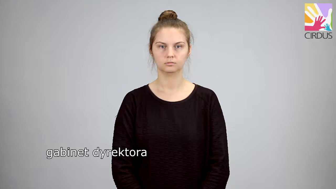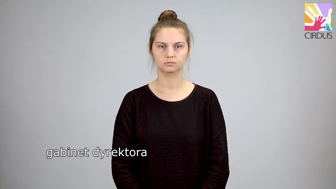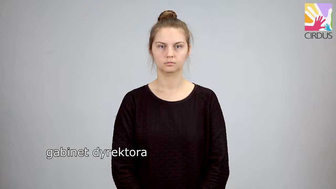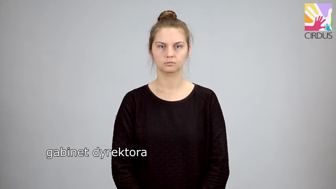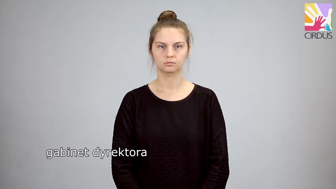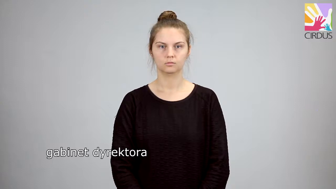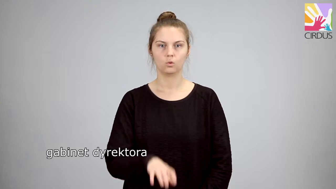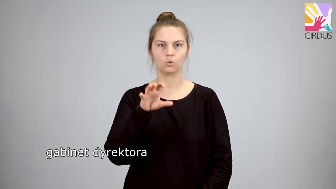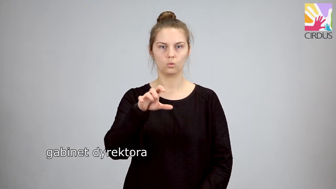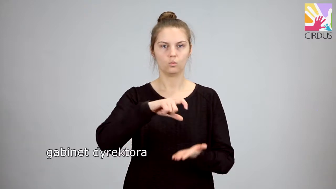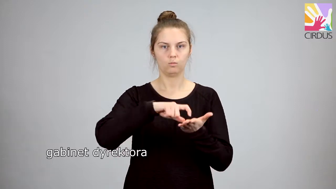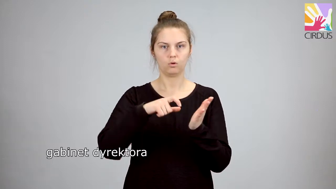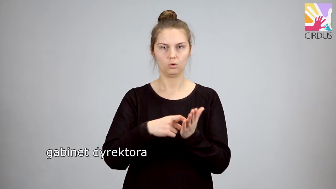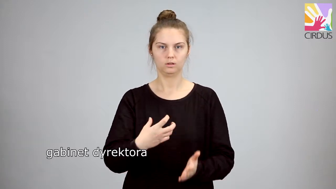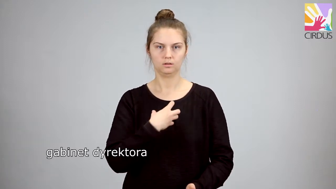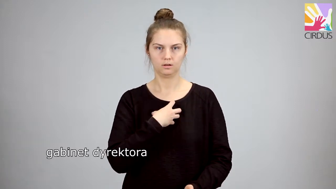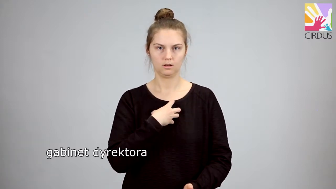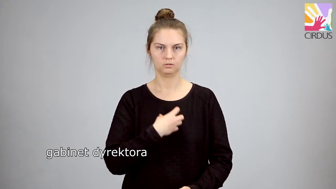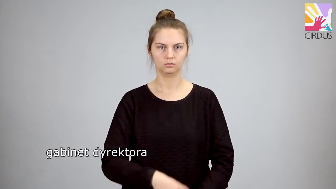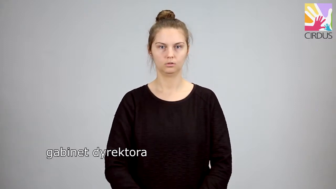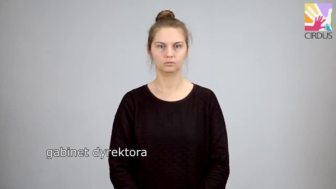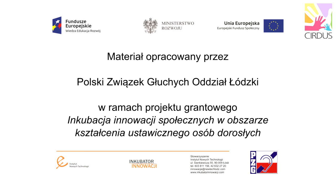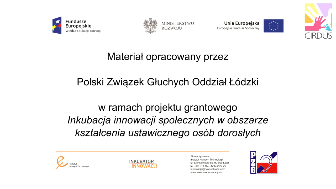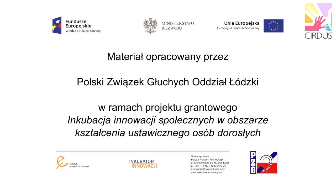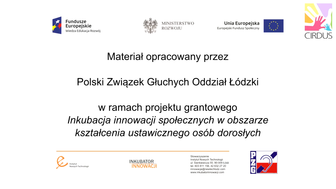gabinet dyrektora